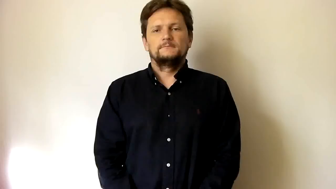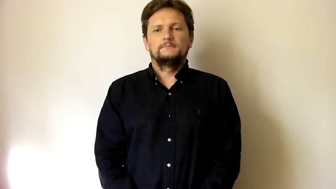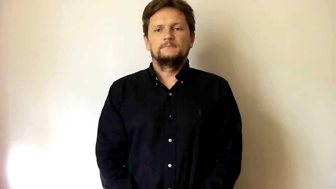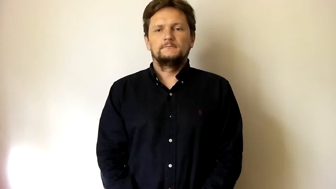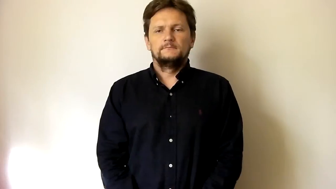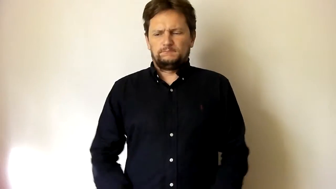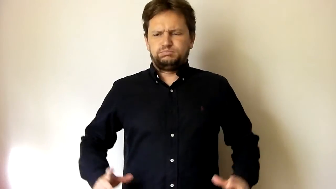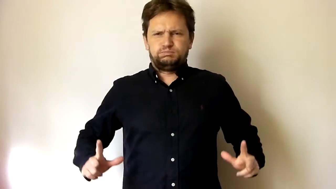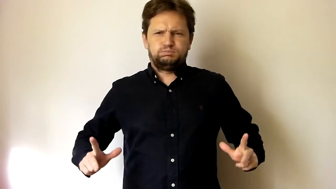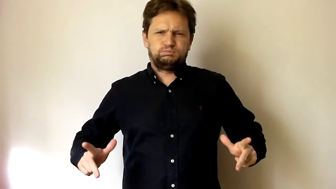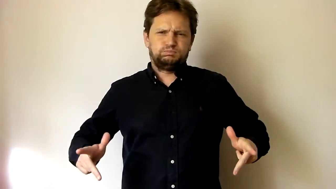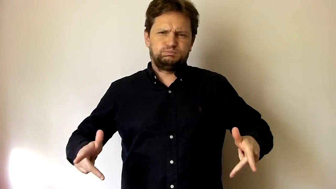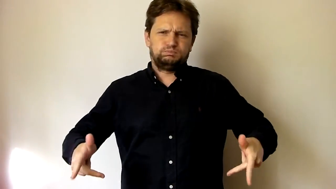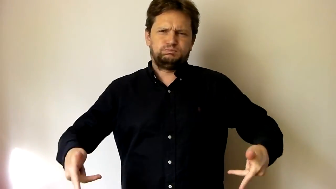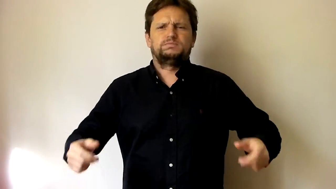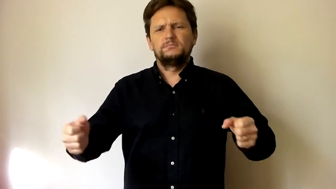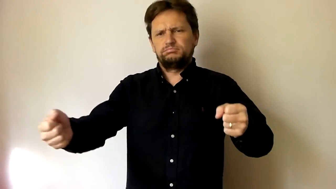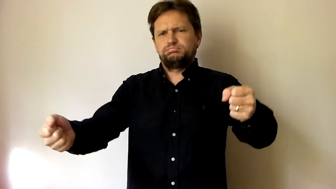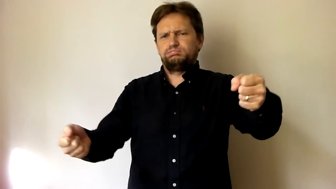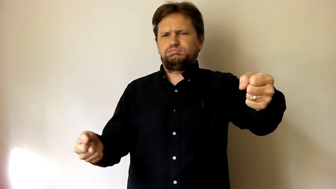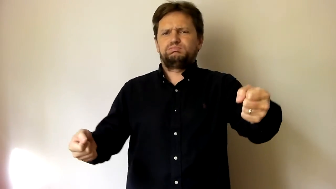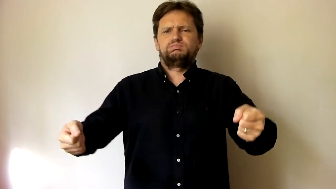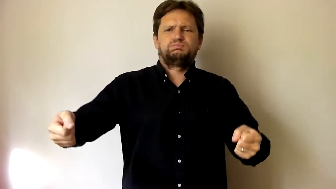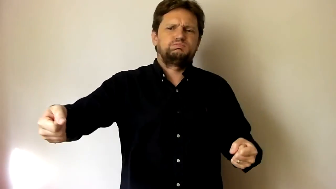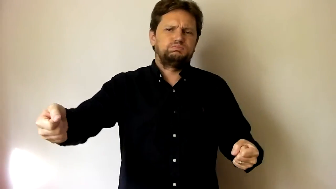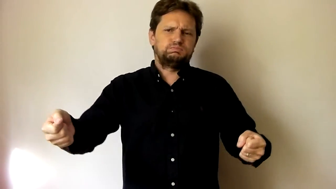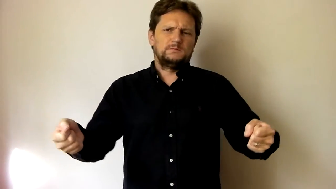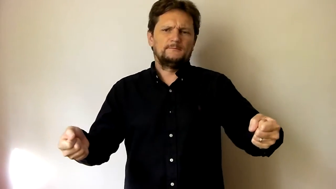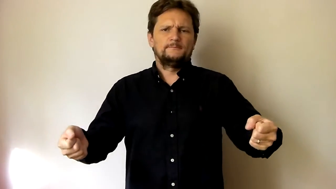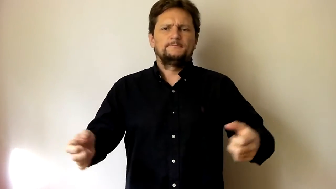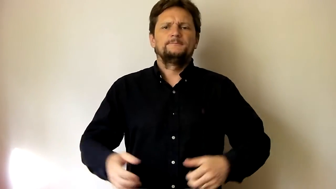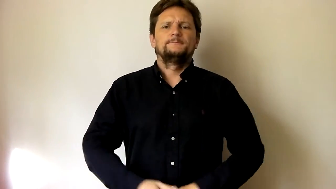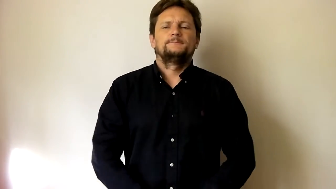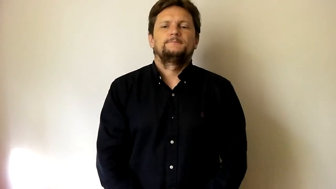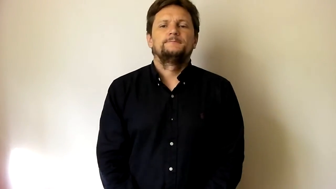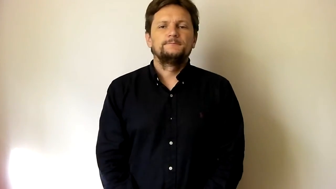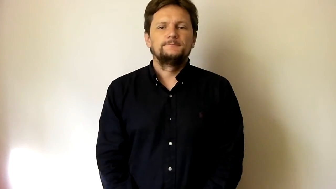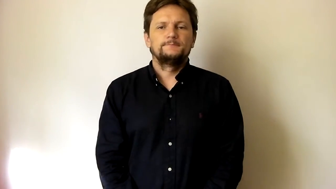Tracteur